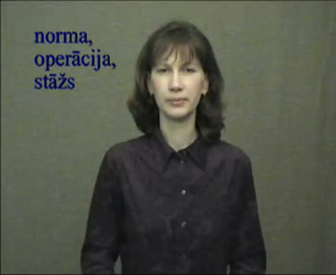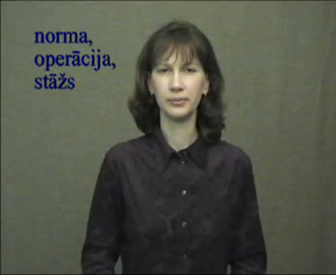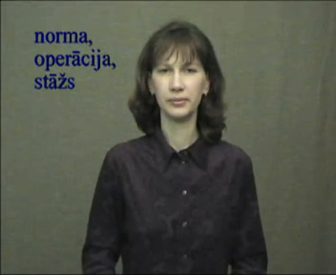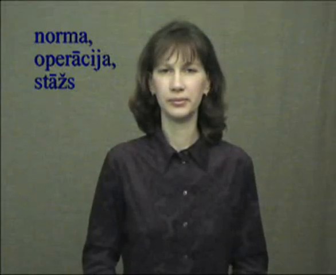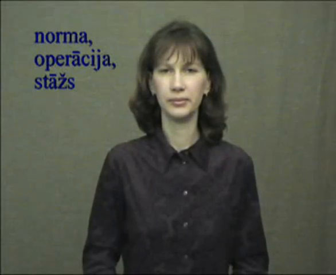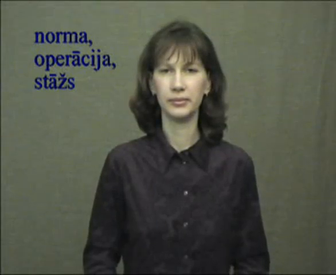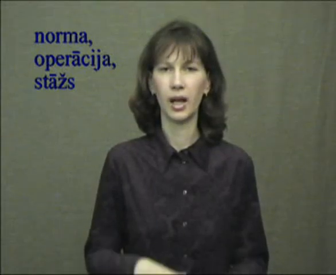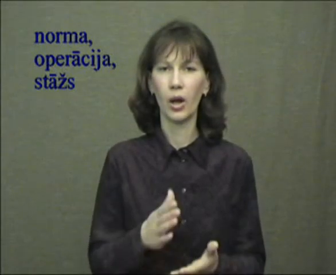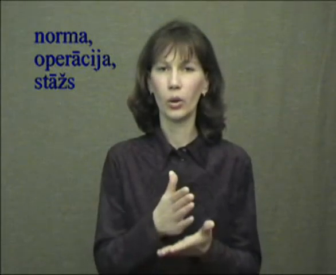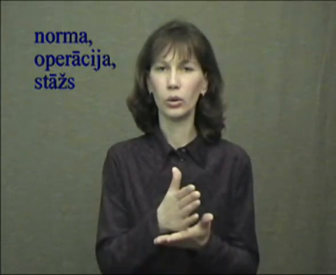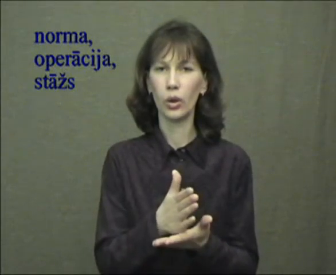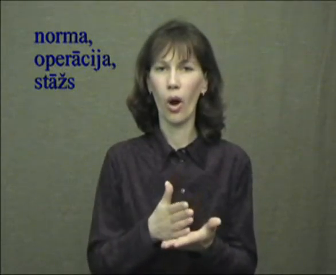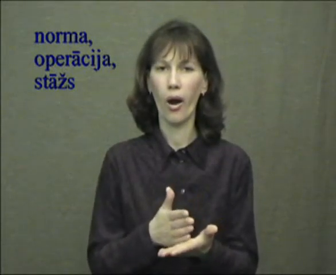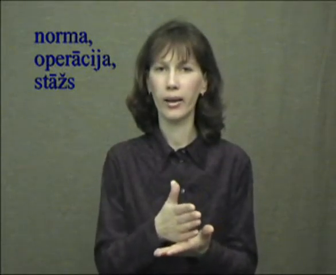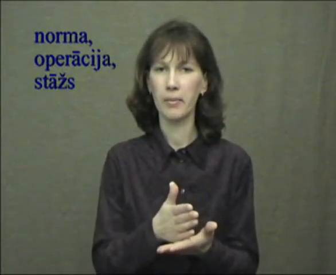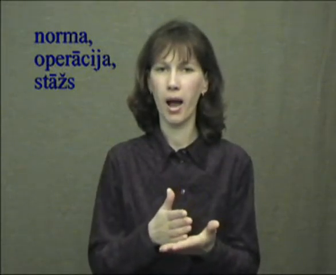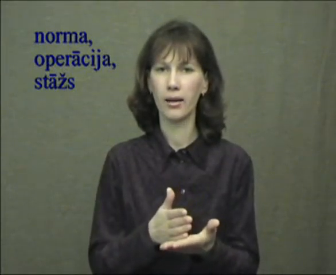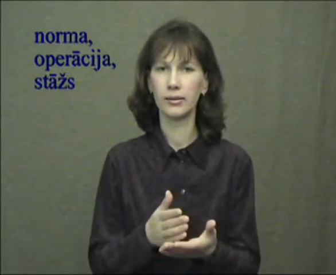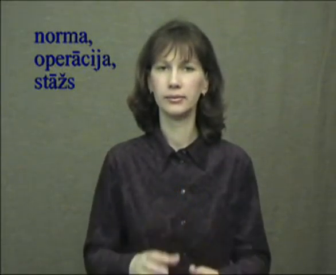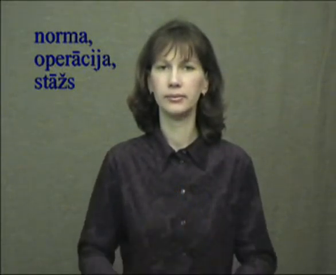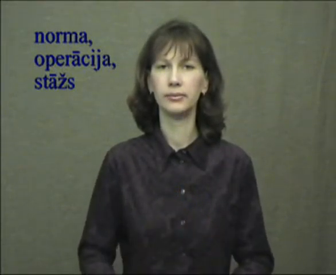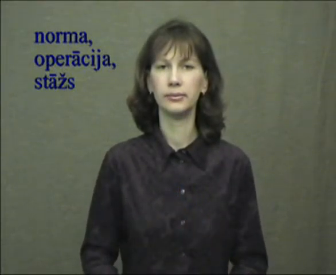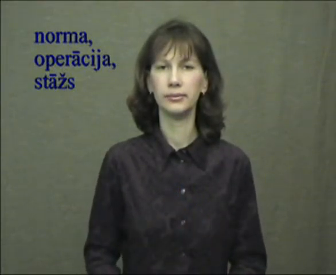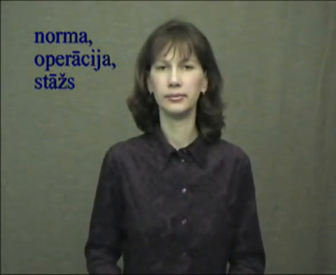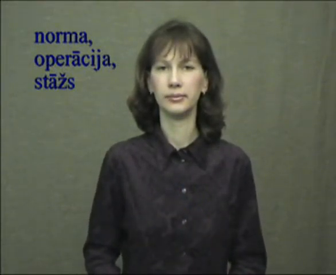norma